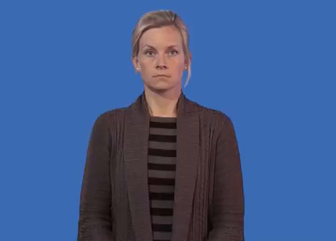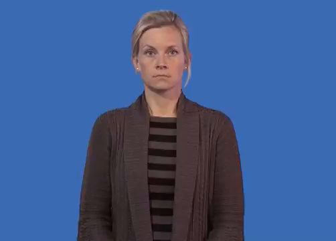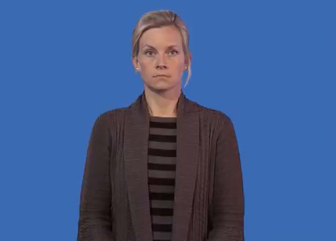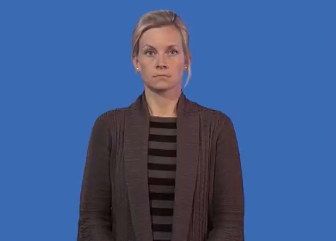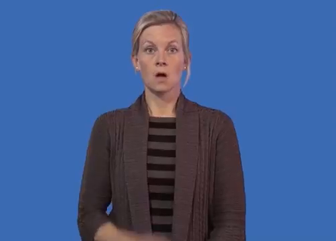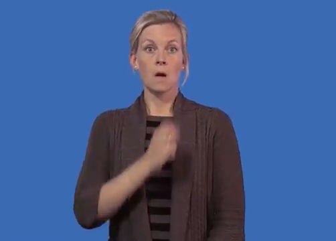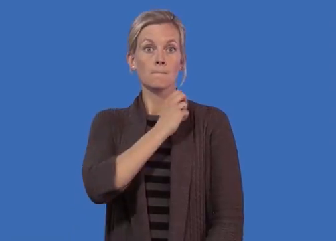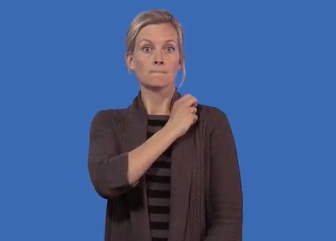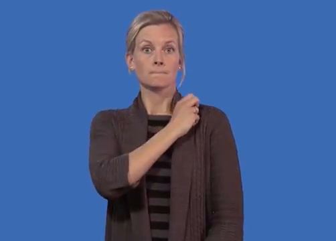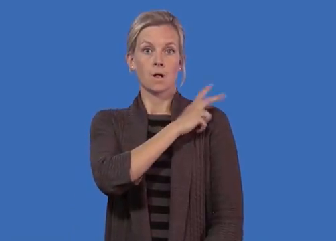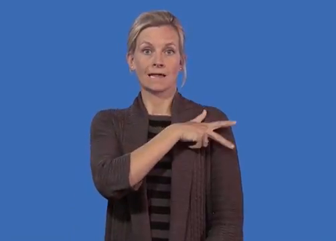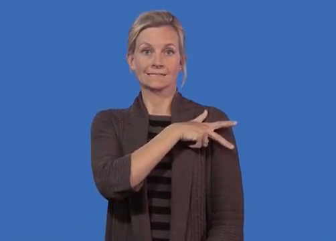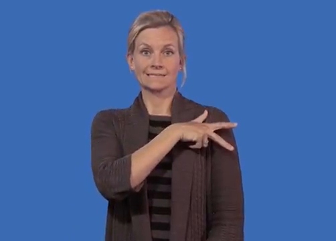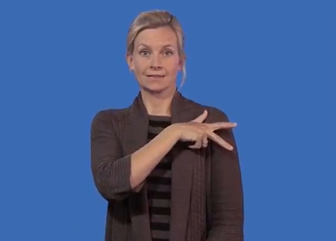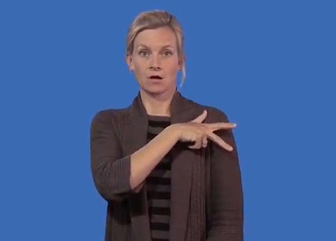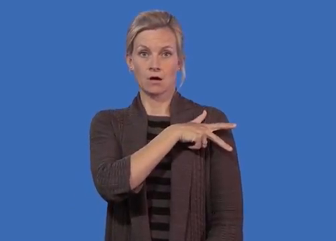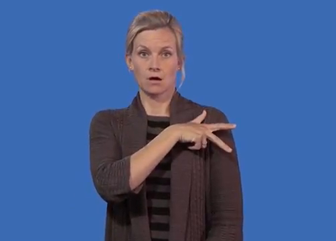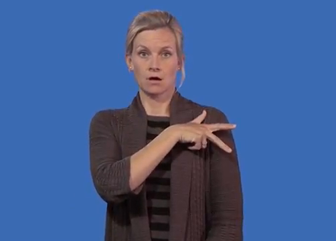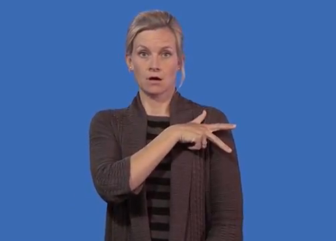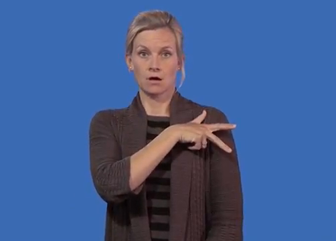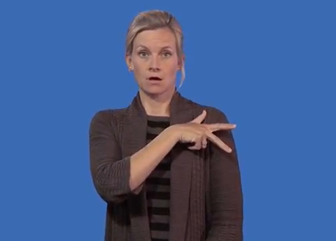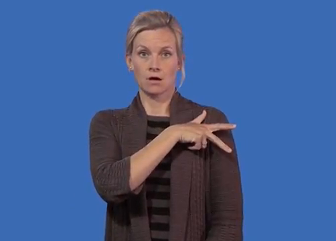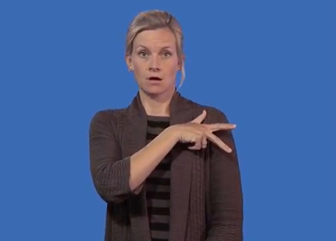Palestina